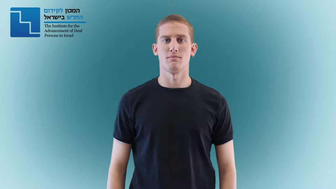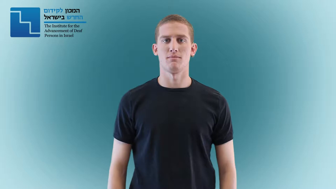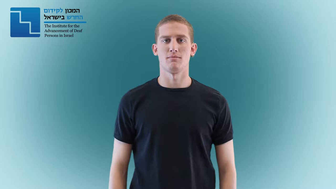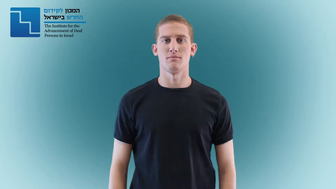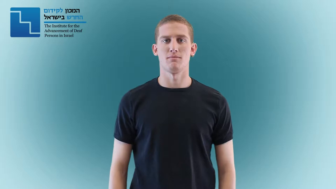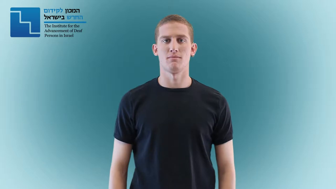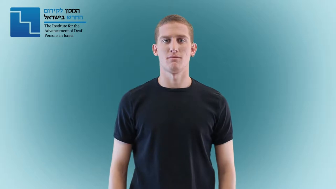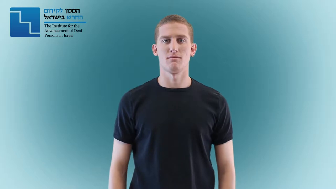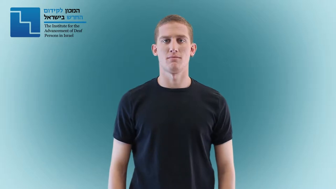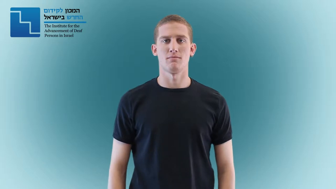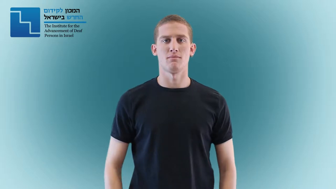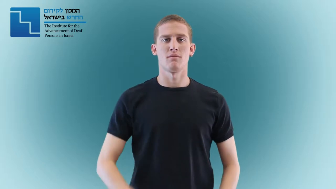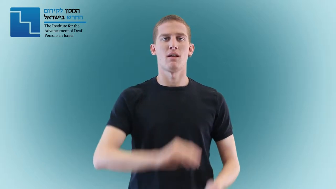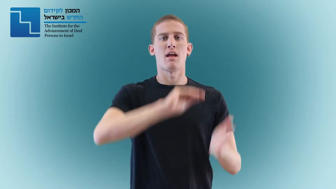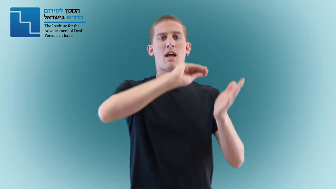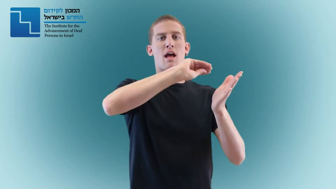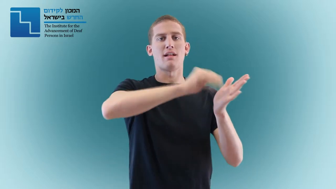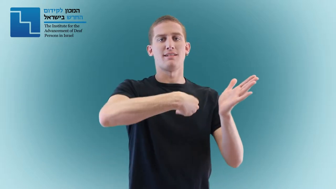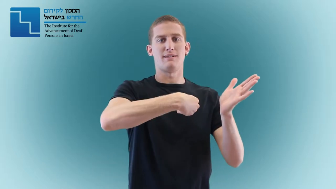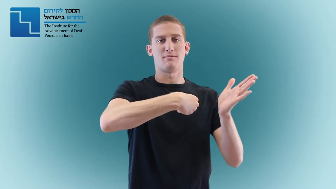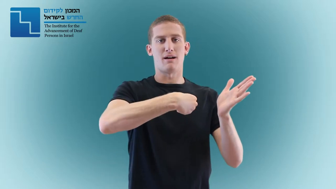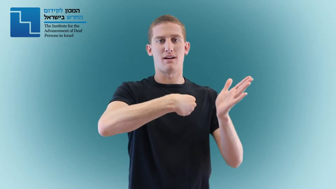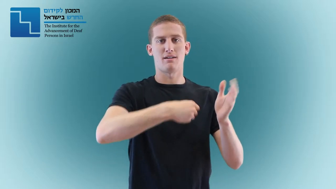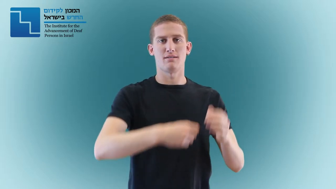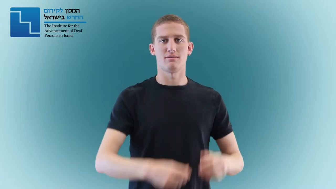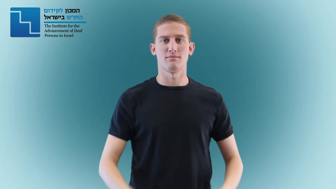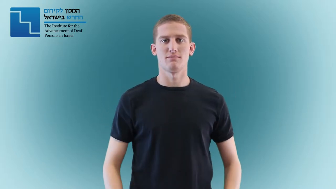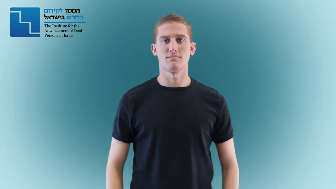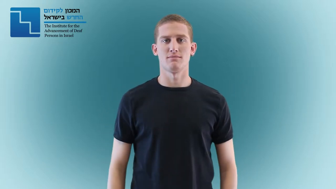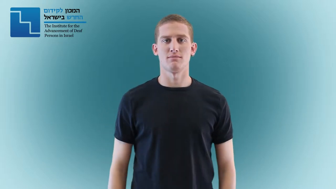חתימה